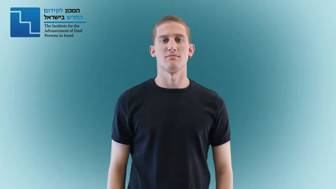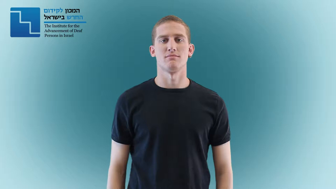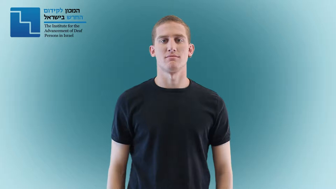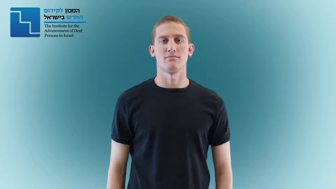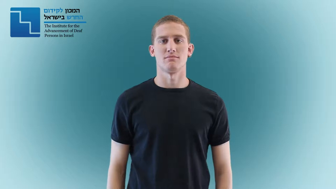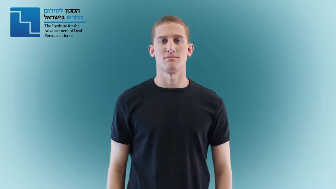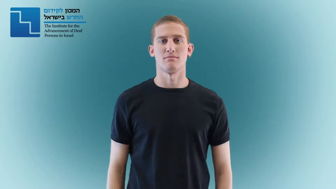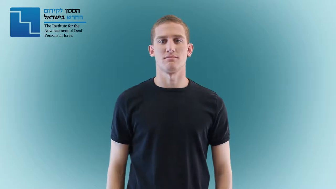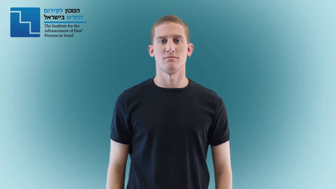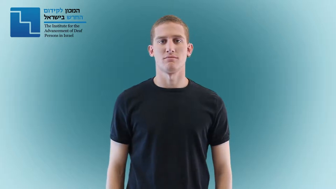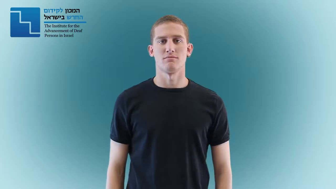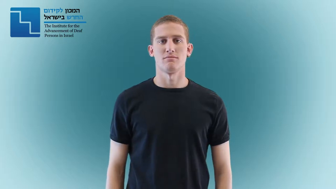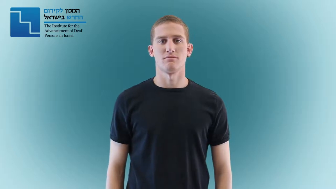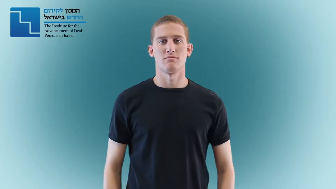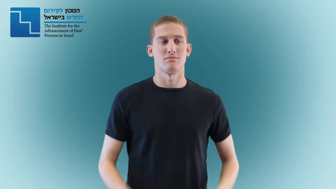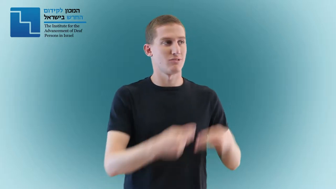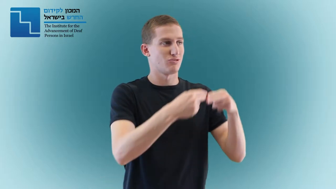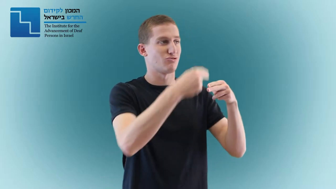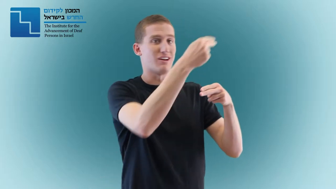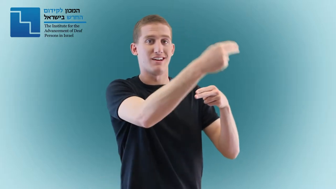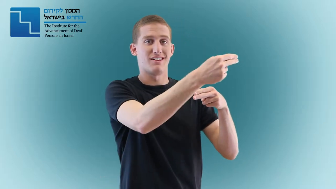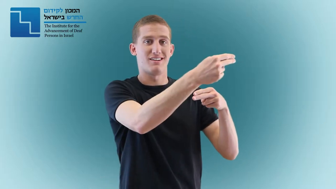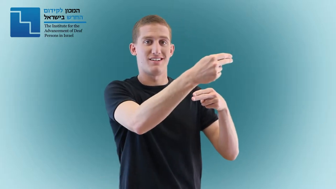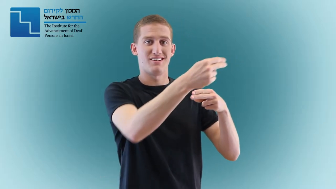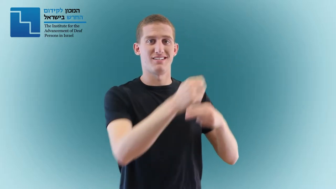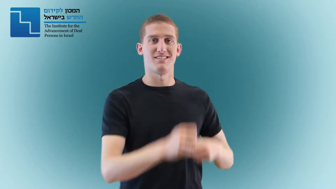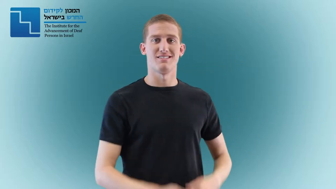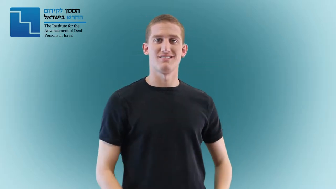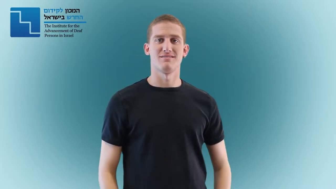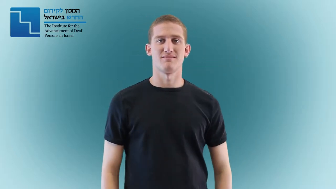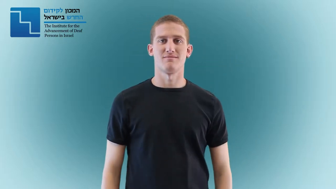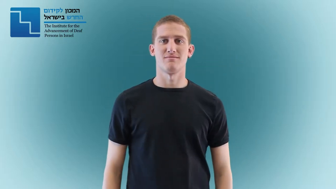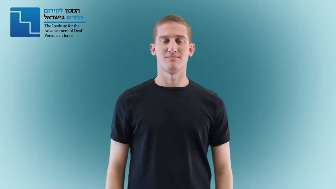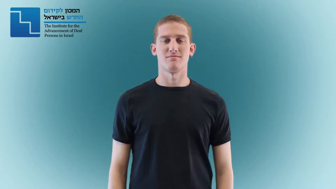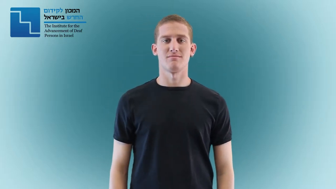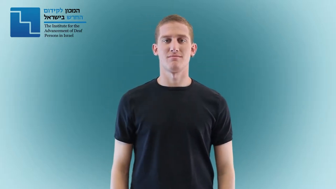שכן